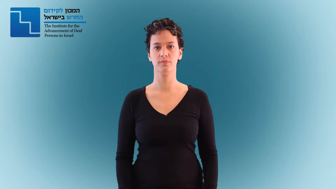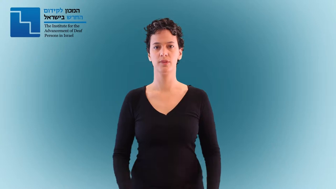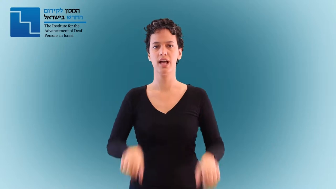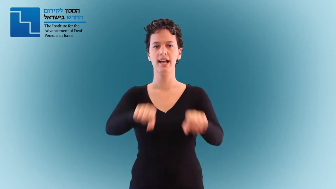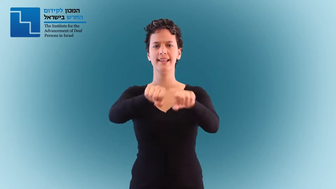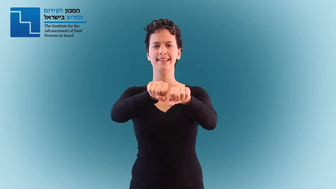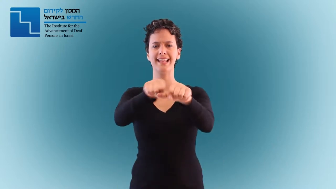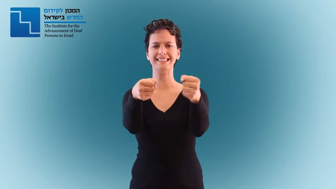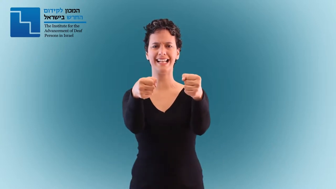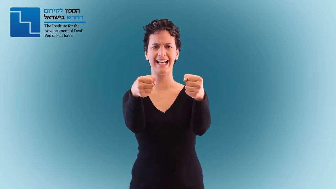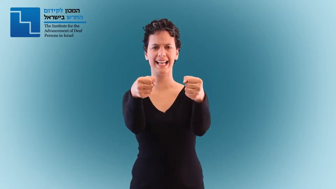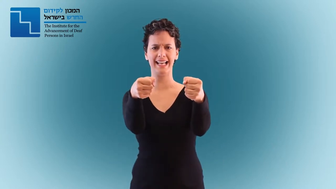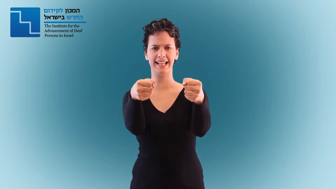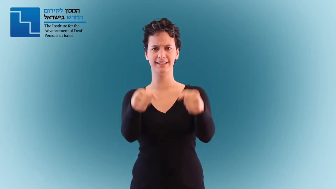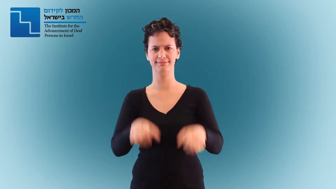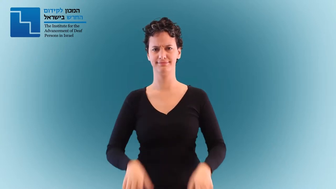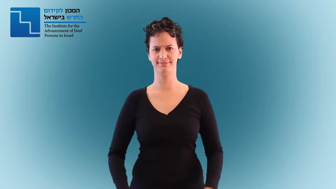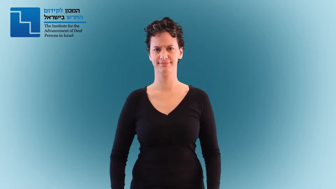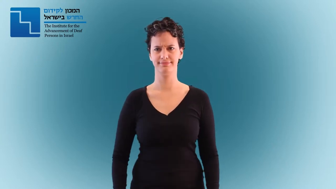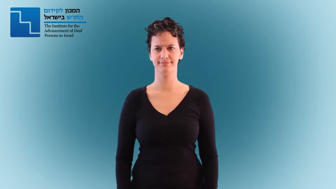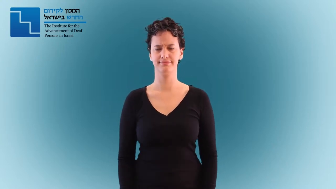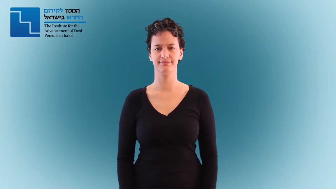נזק